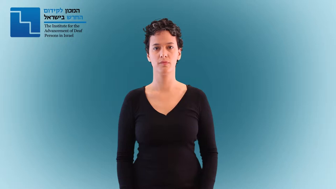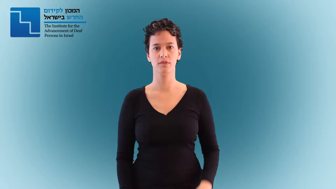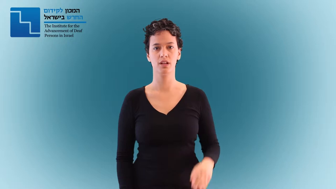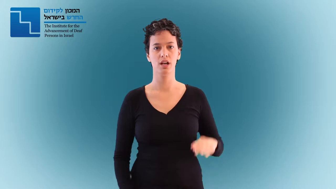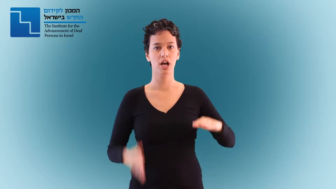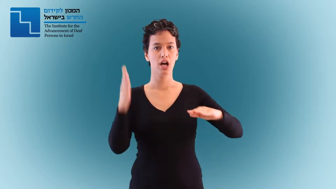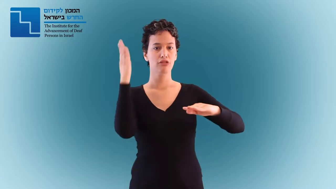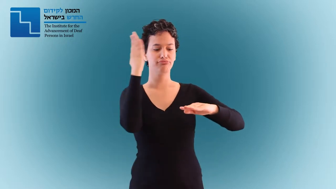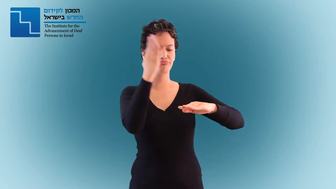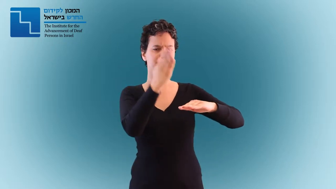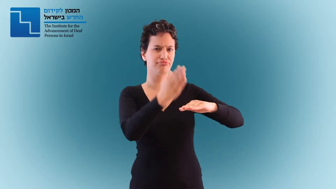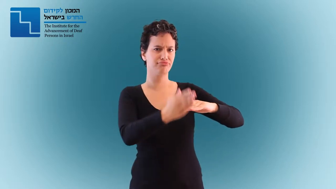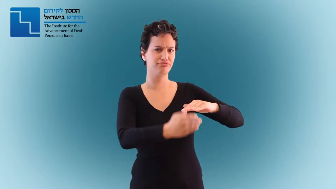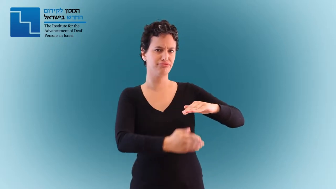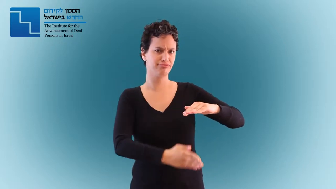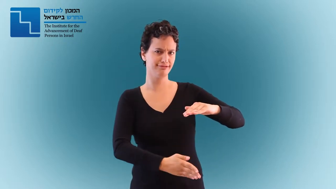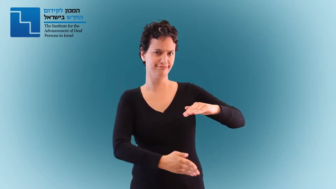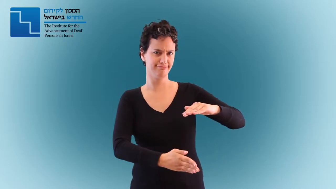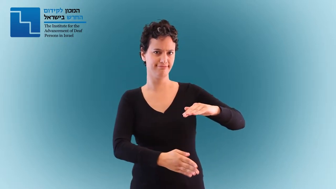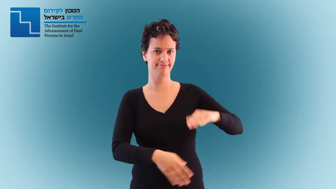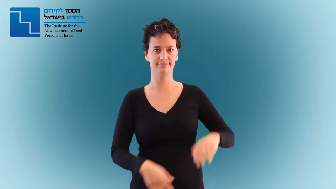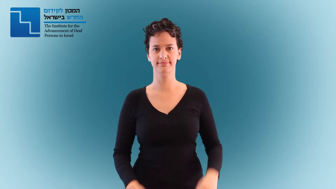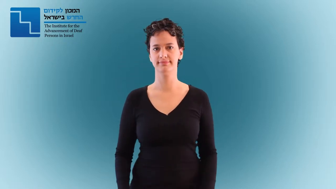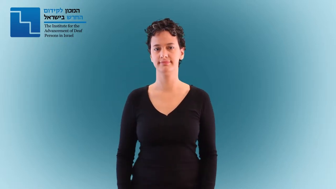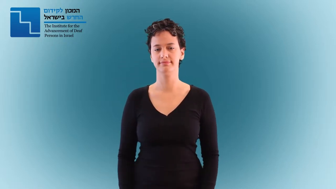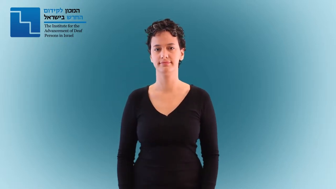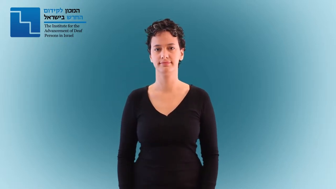לנסר